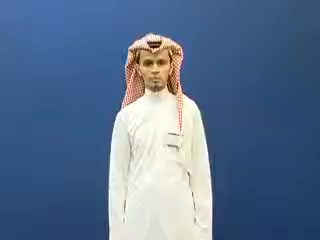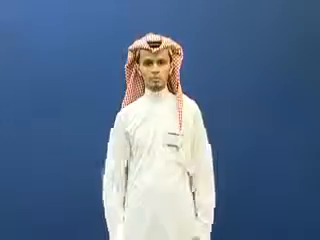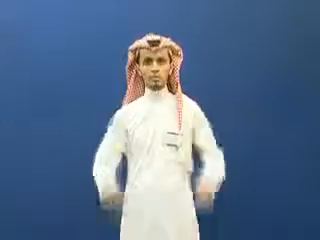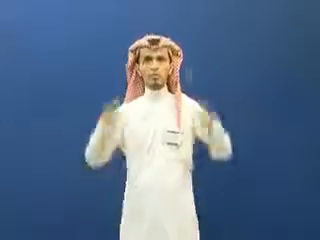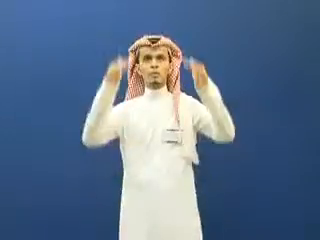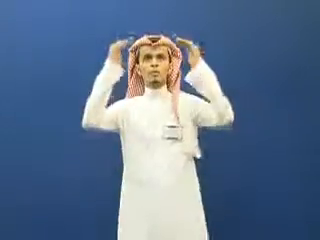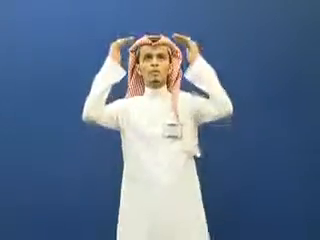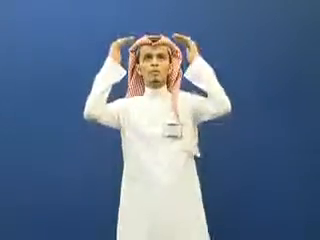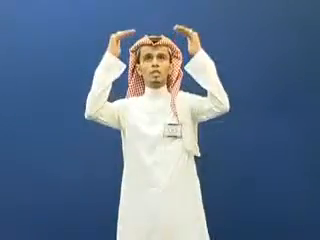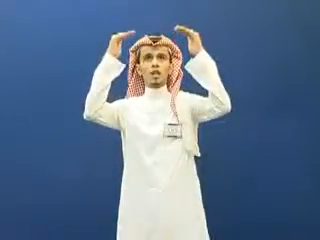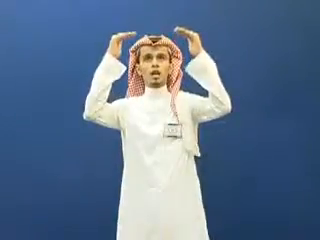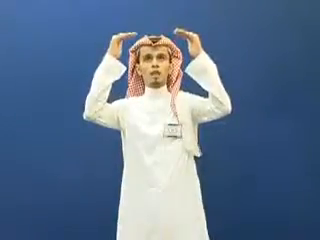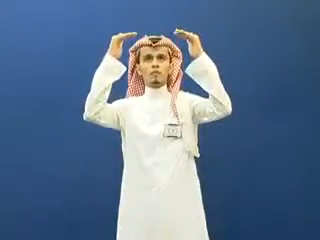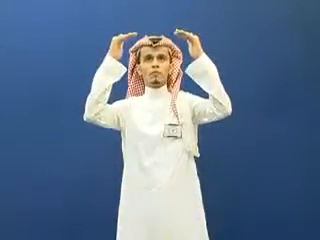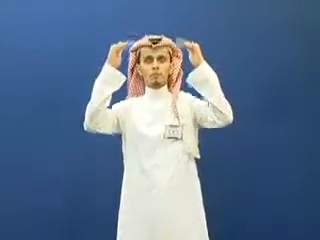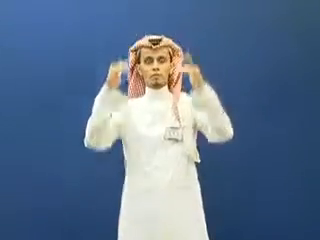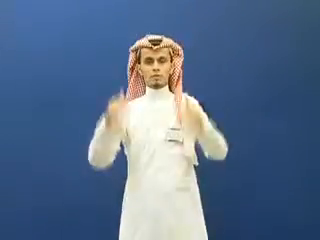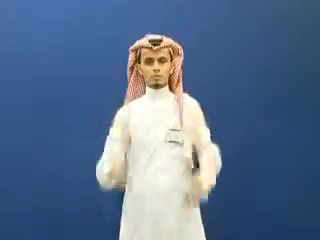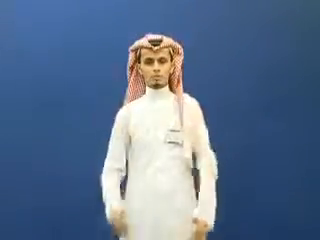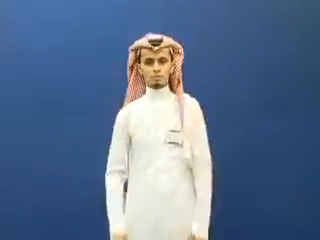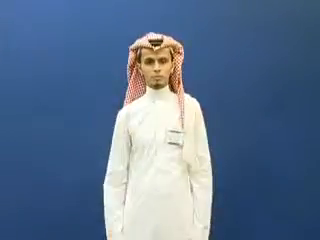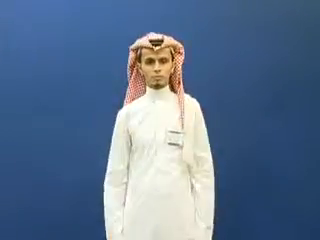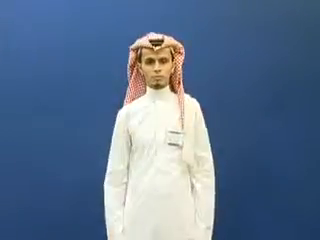سقف